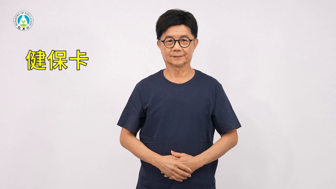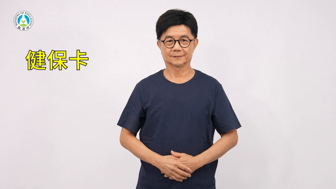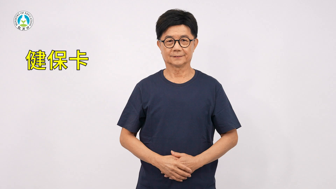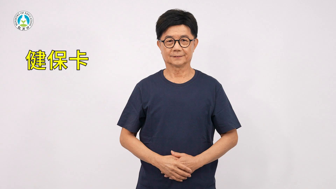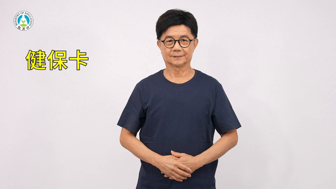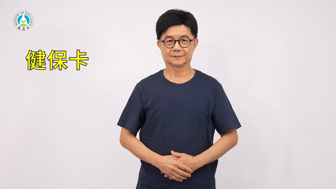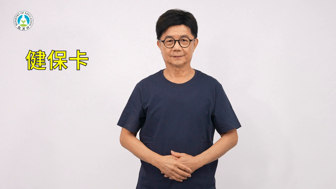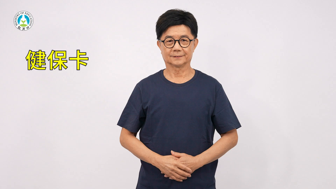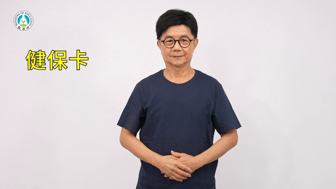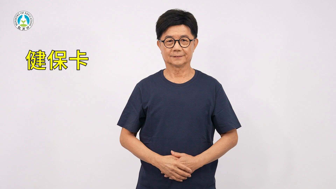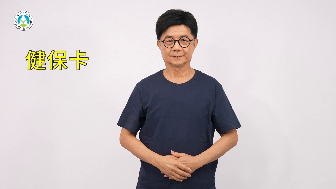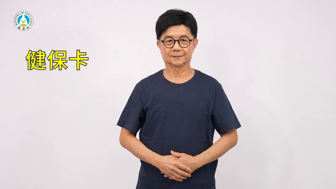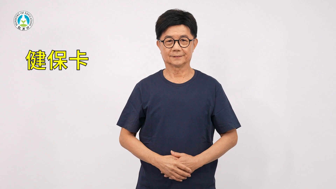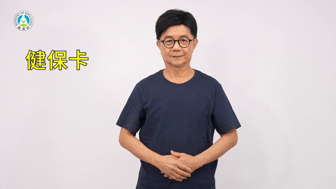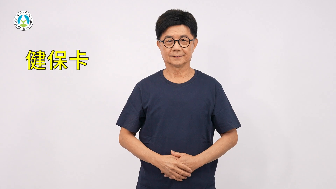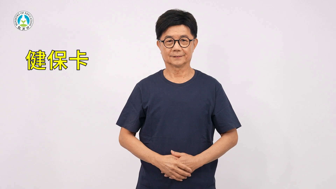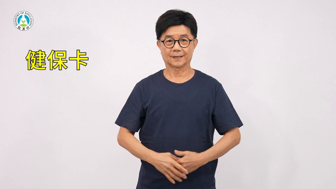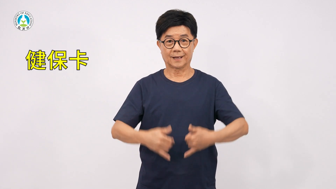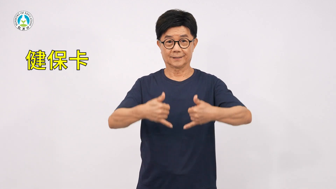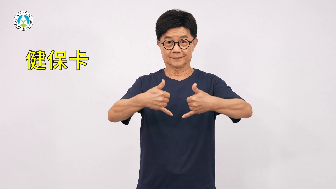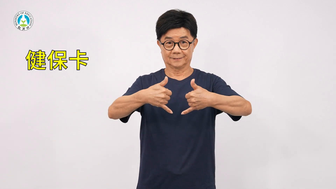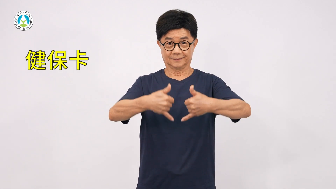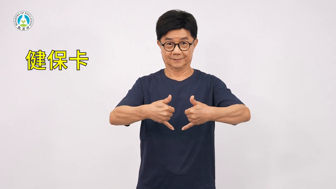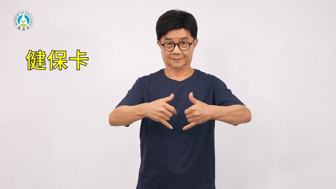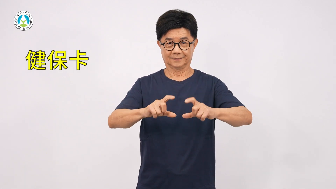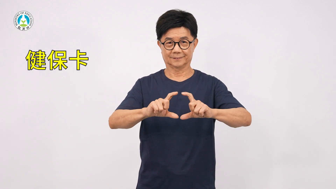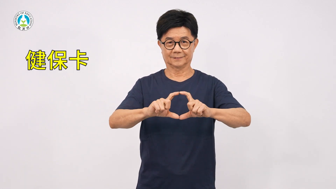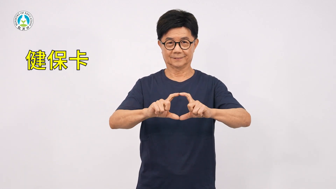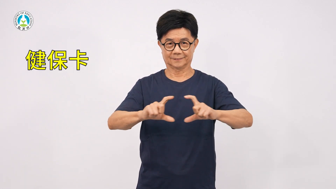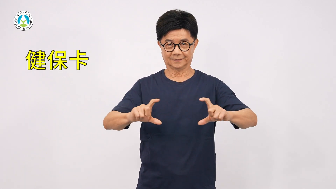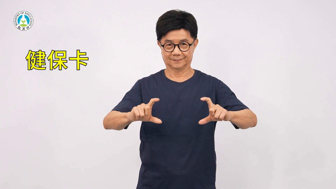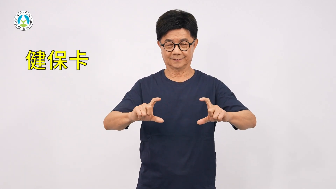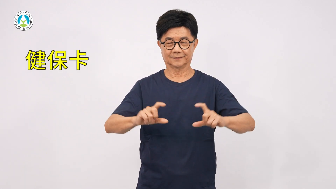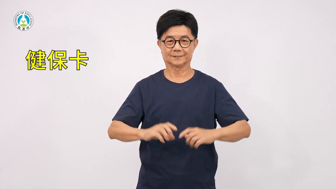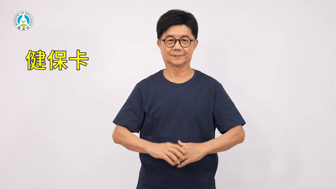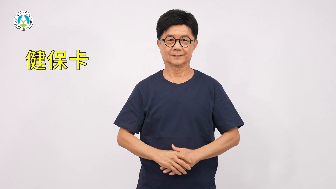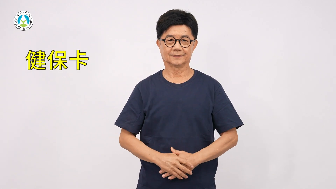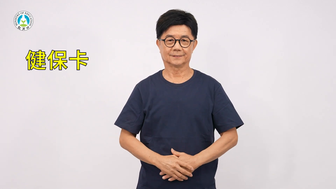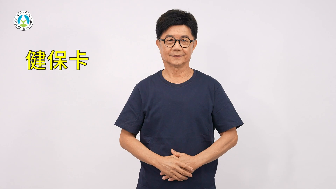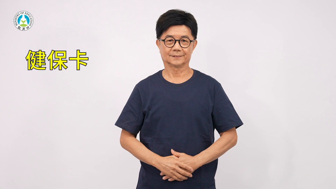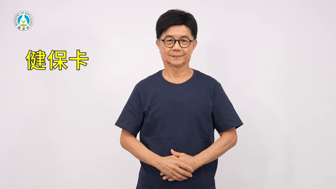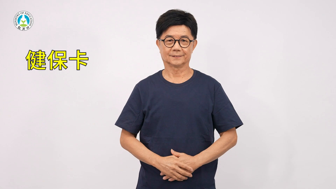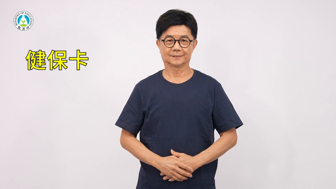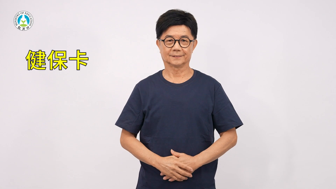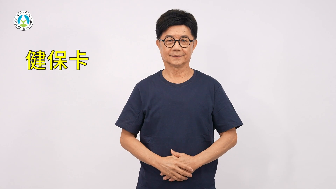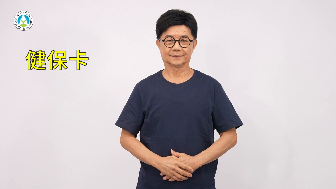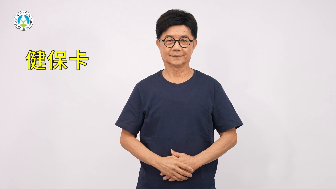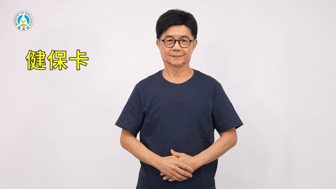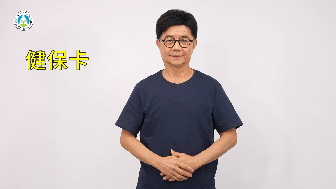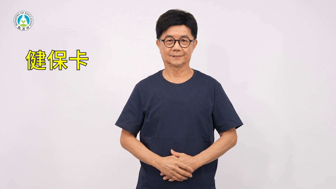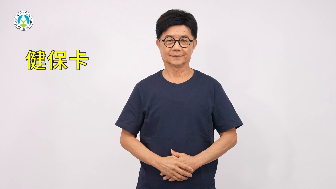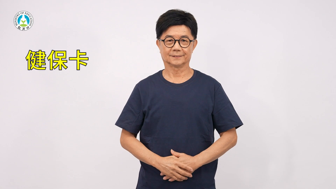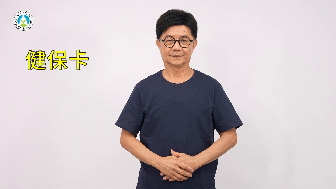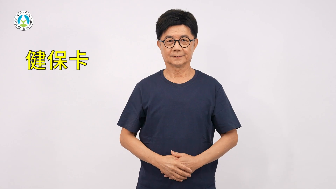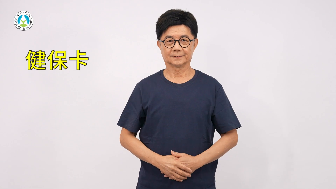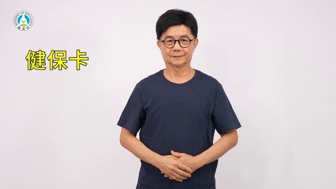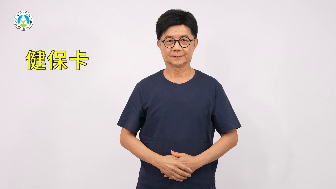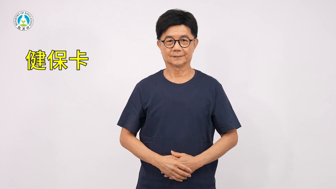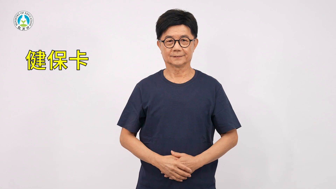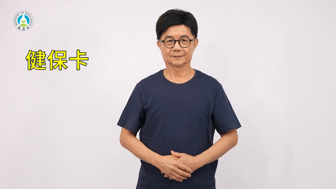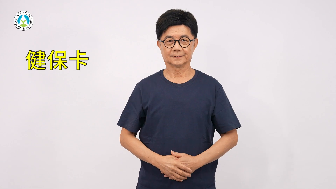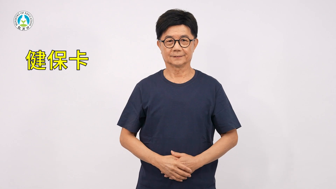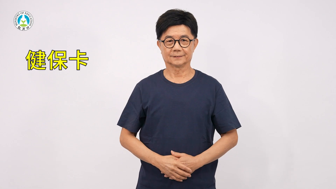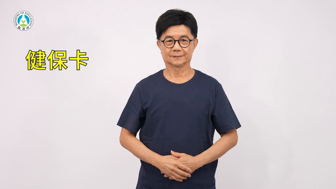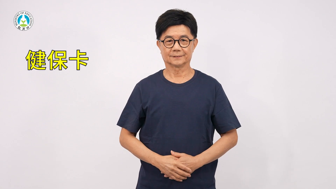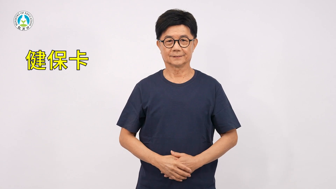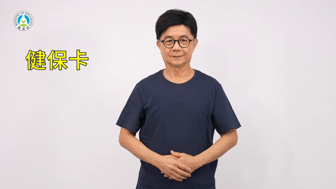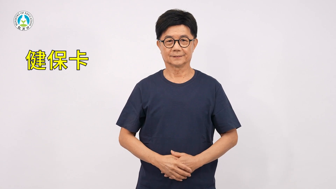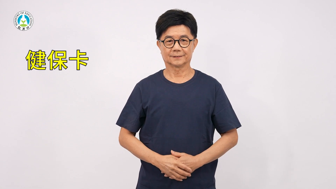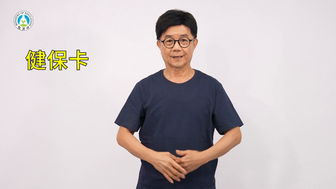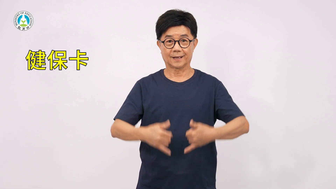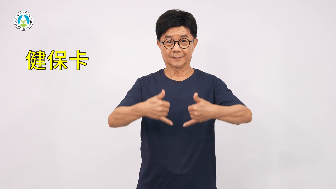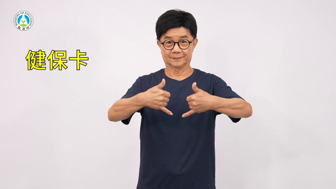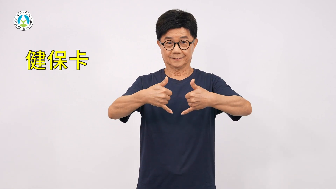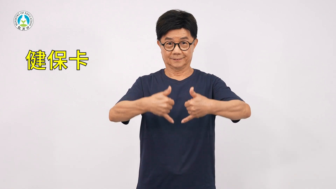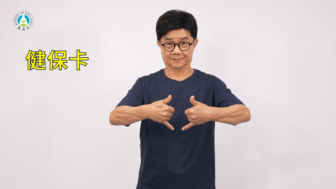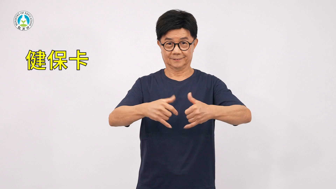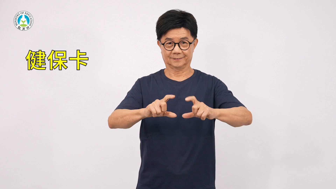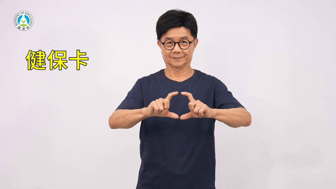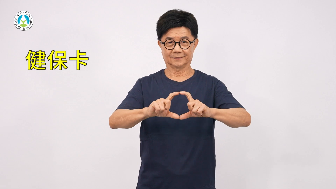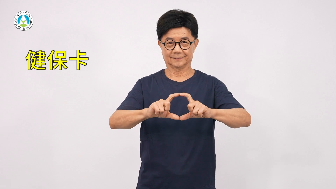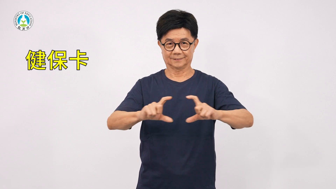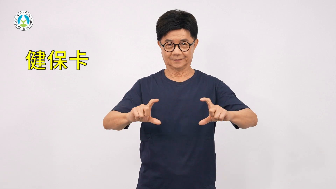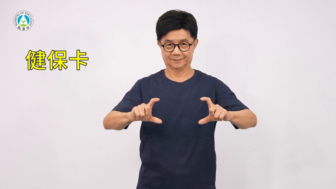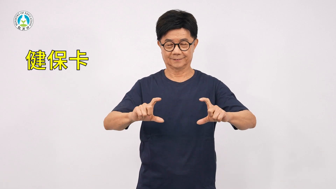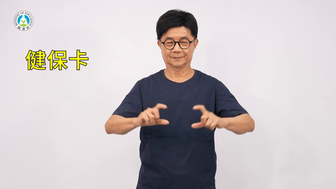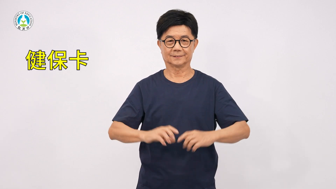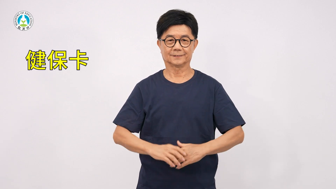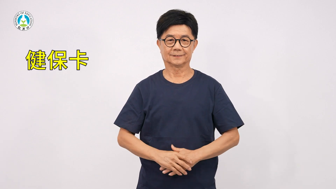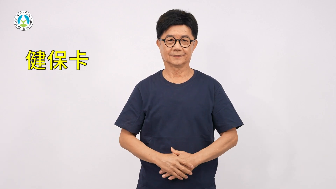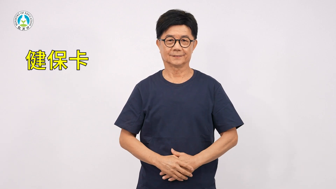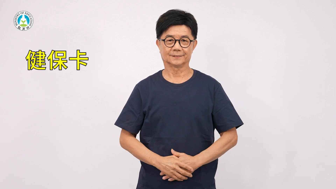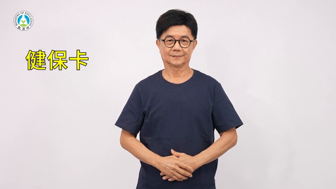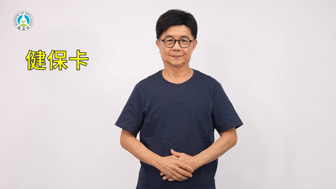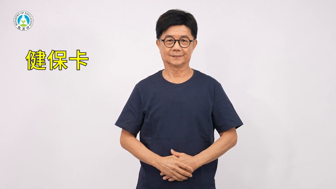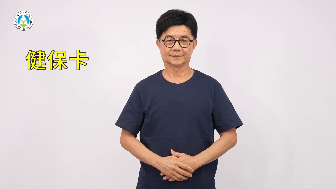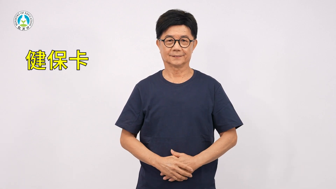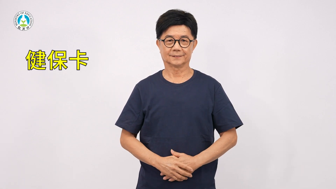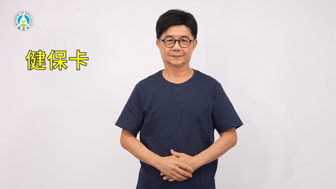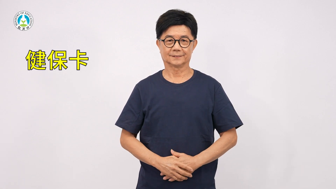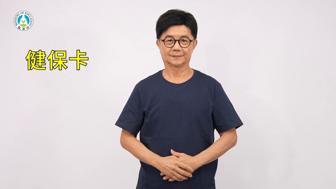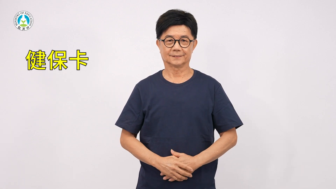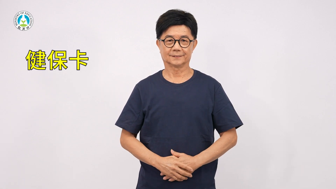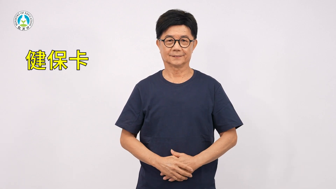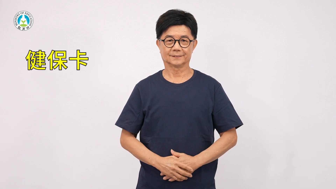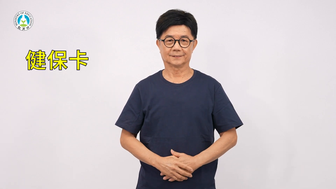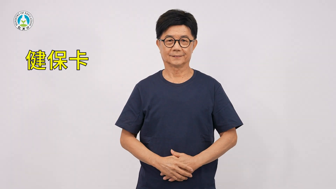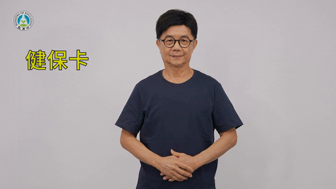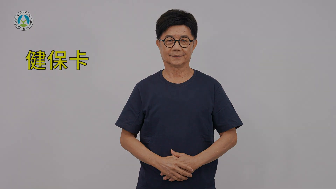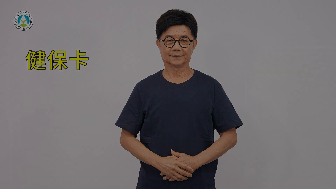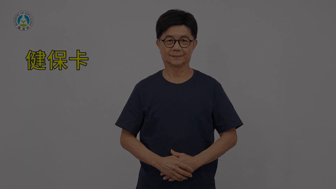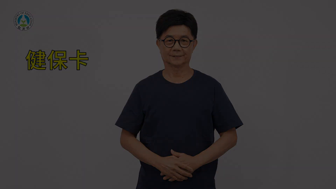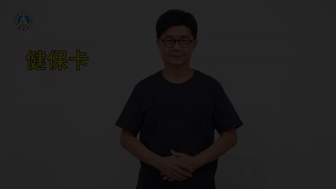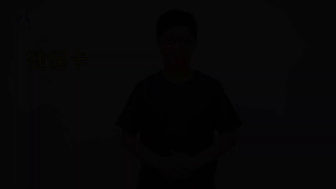健保卡